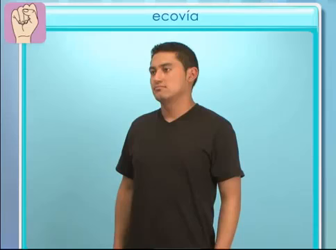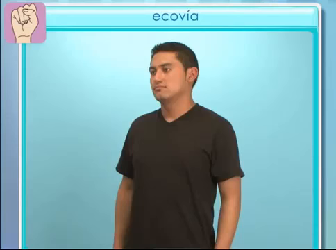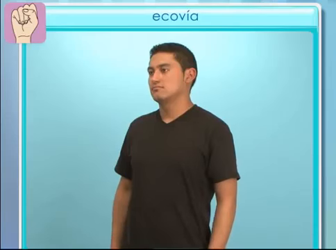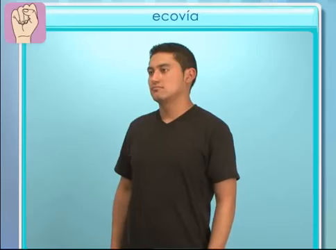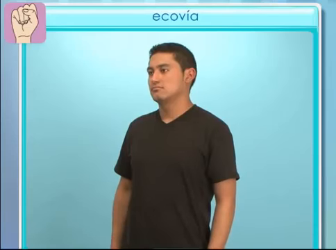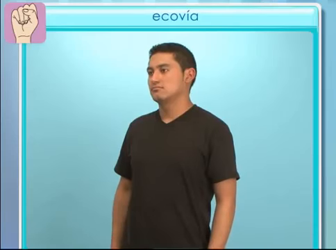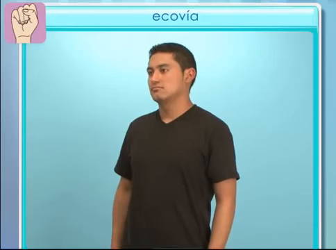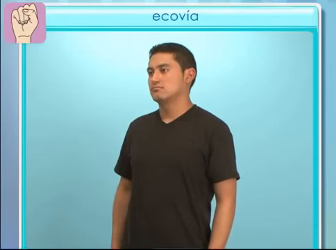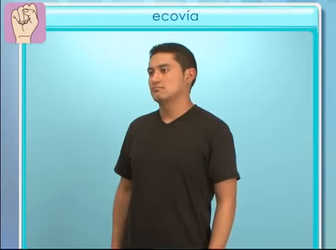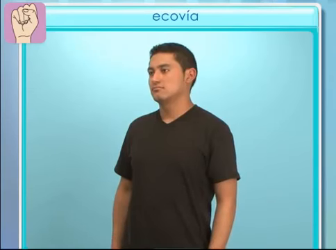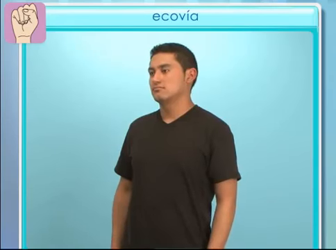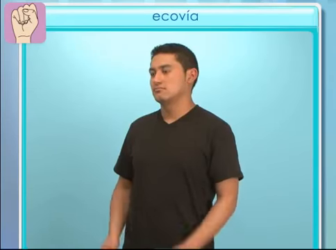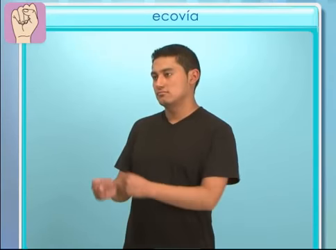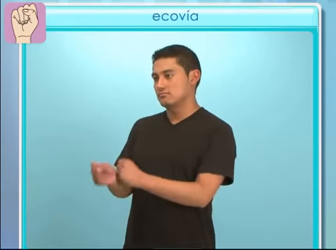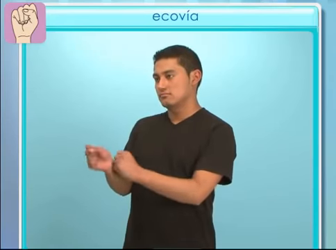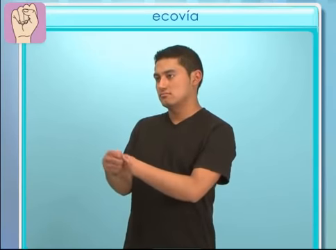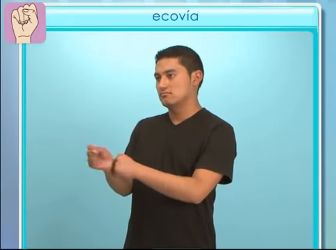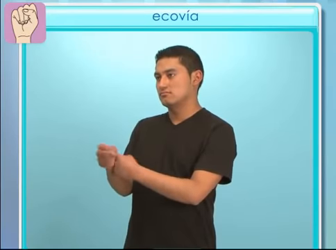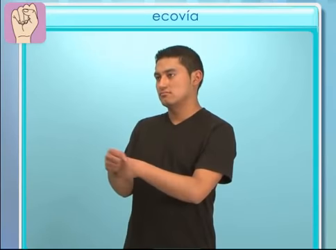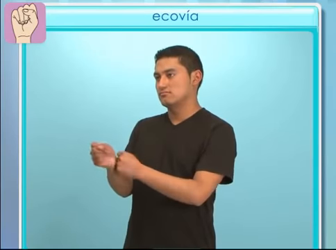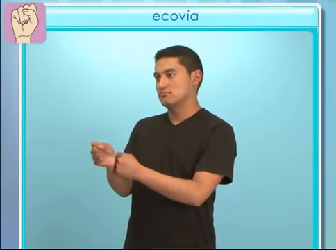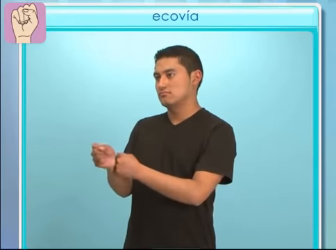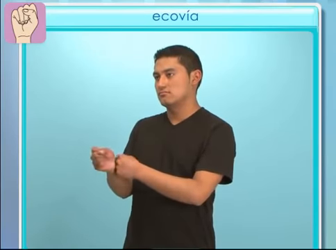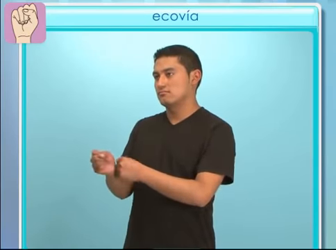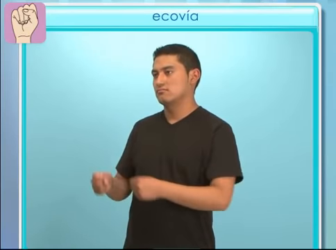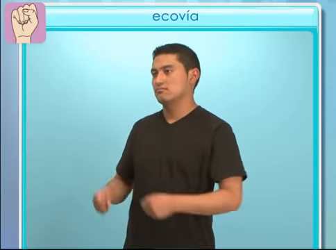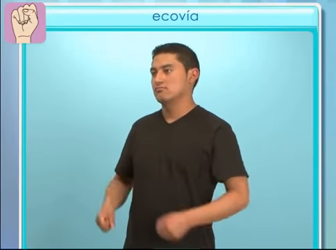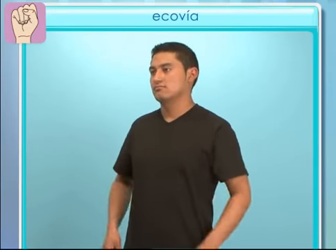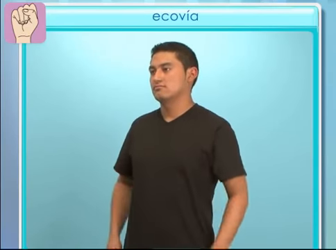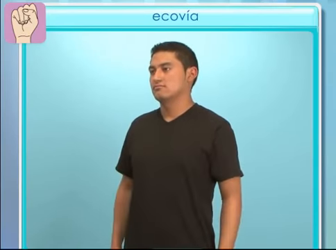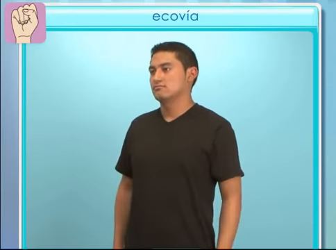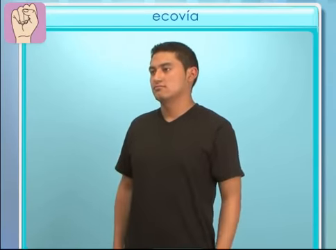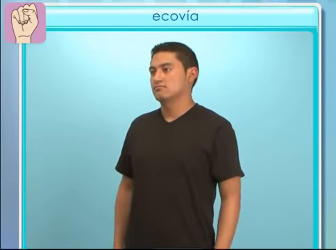ECOVIA